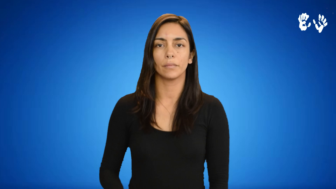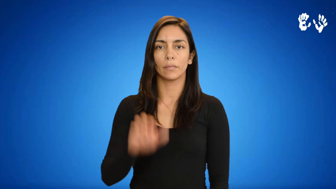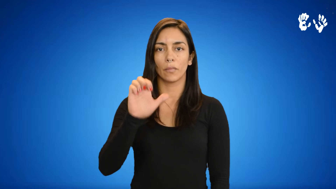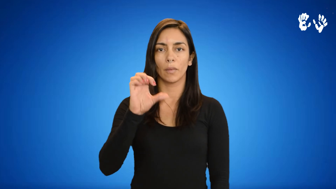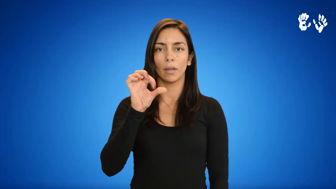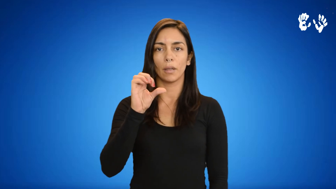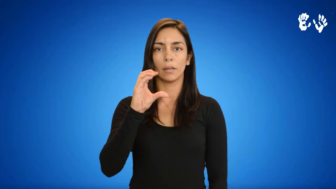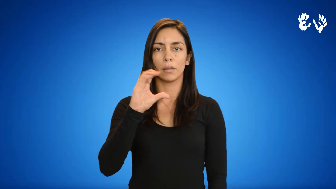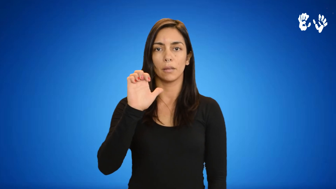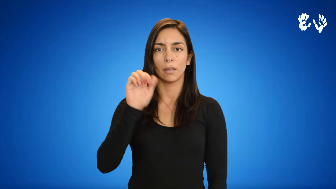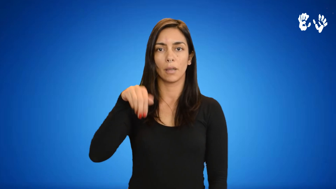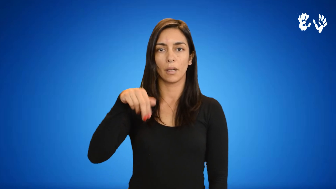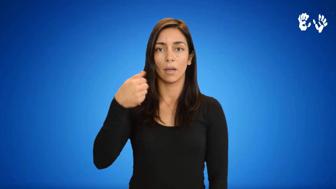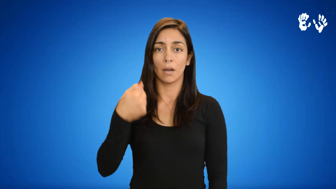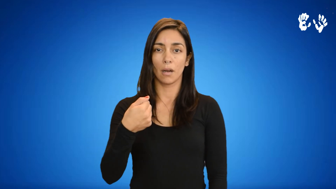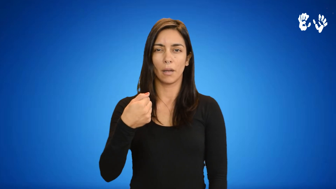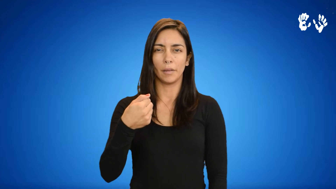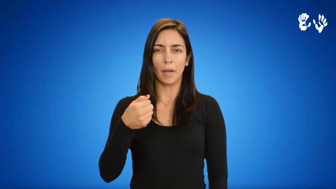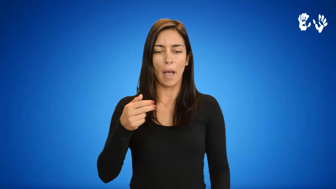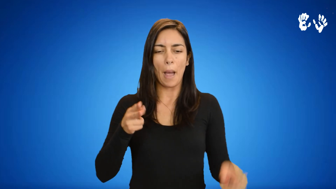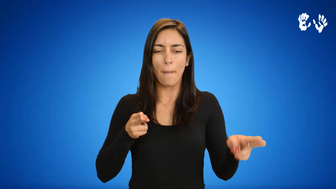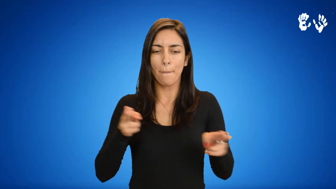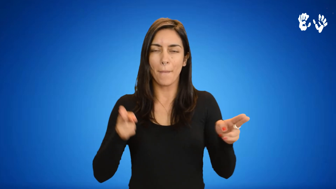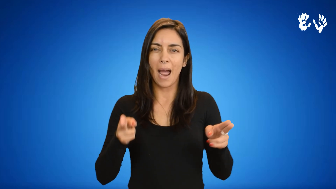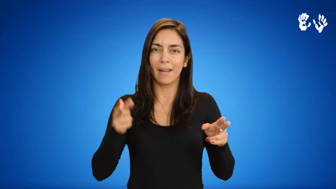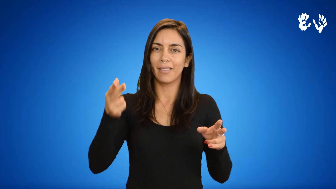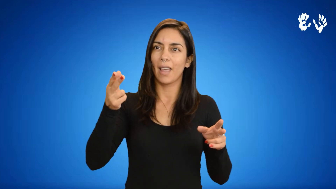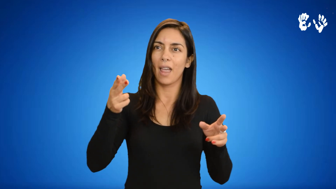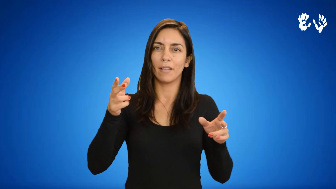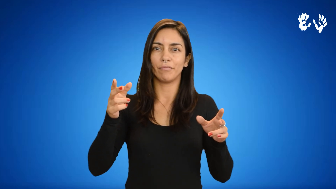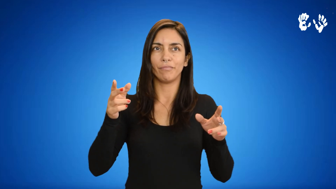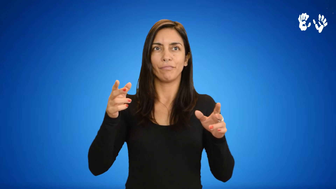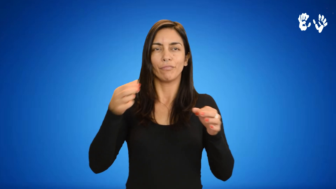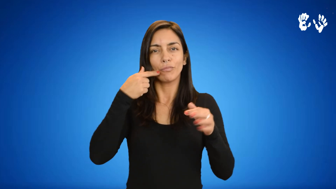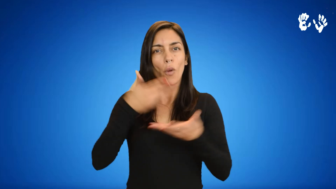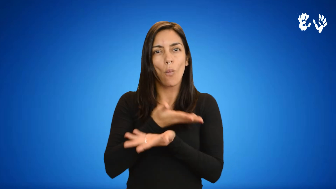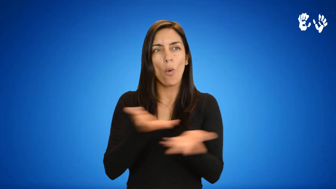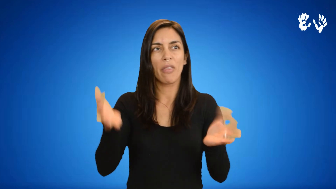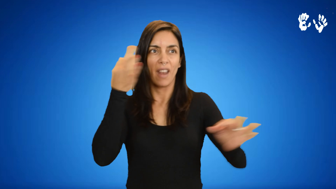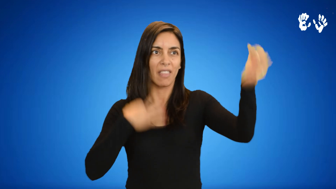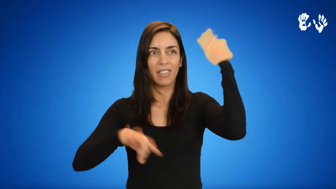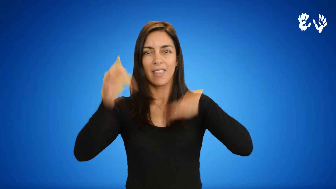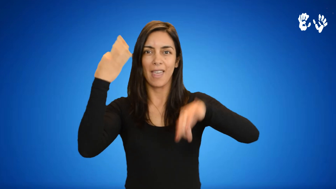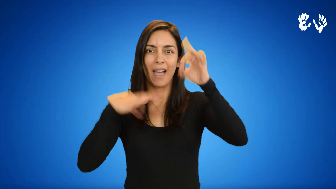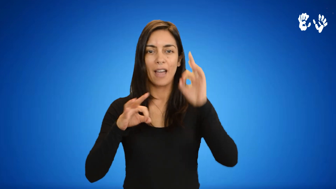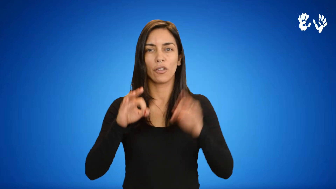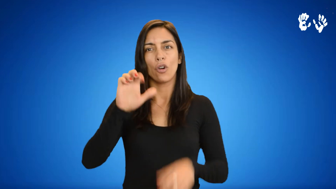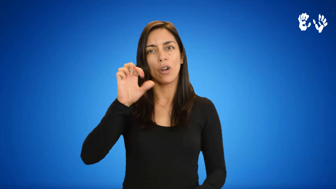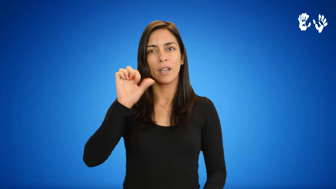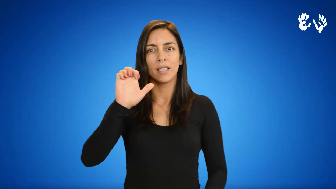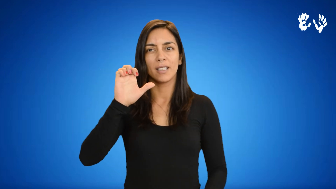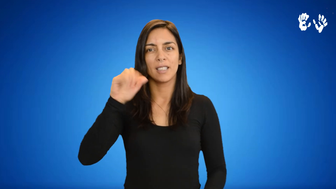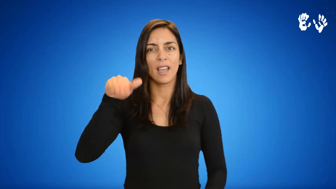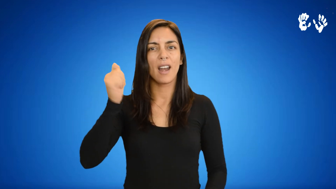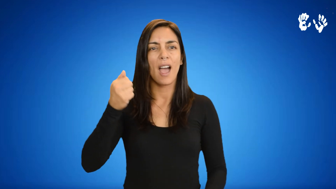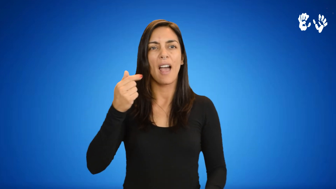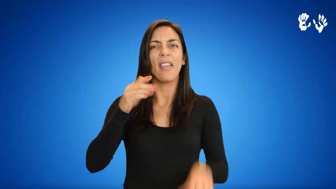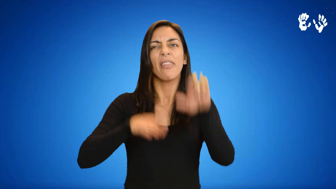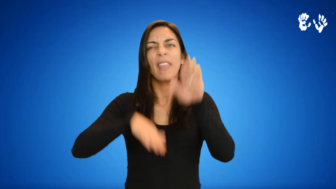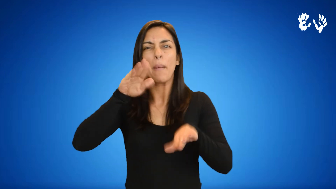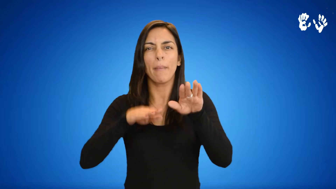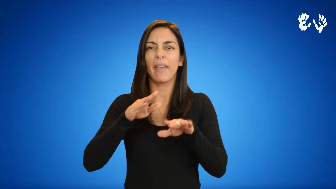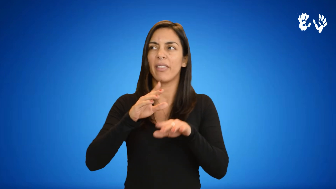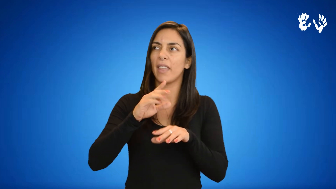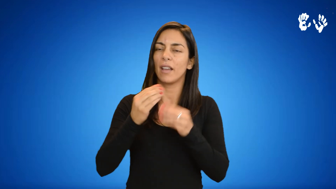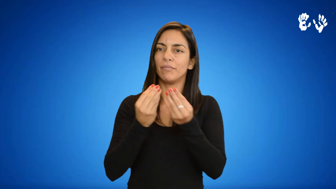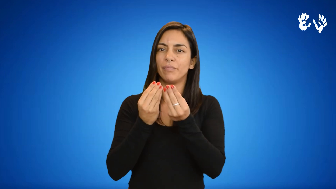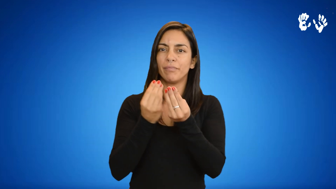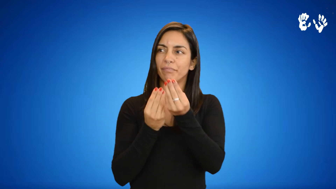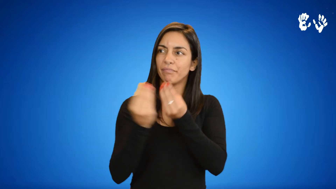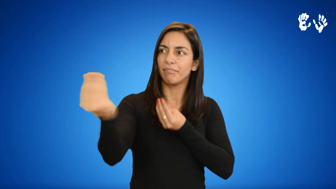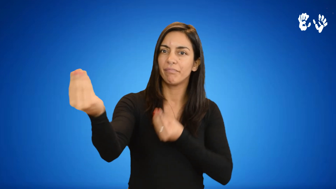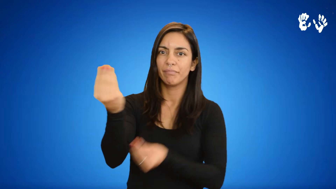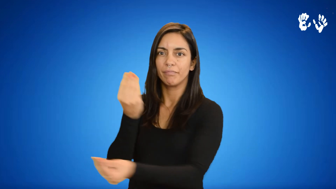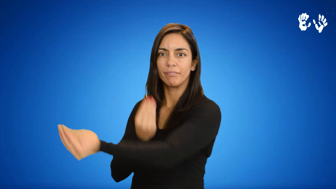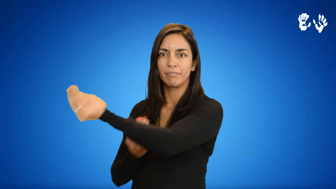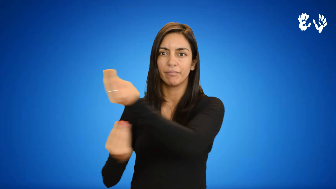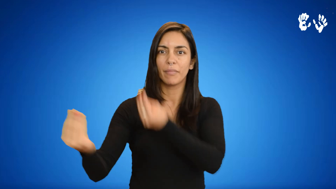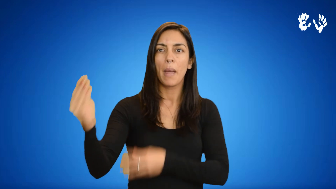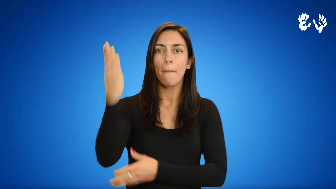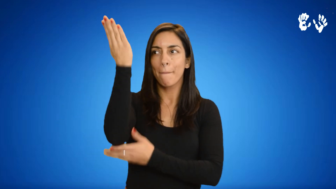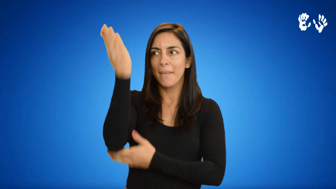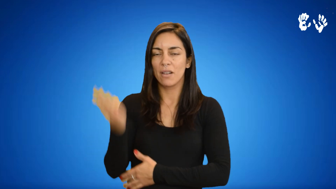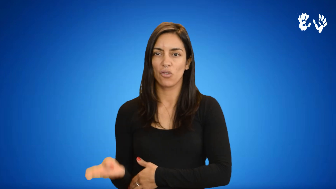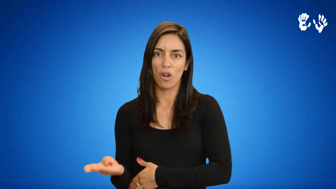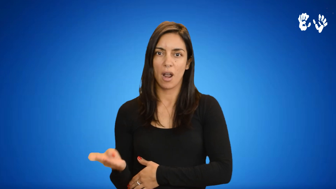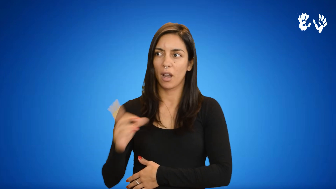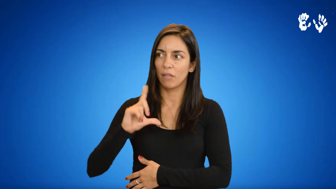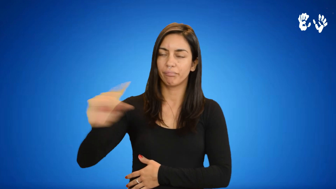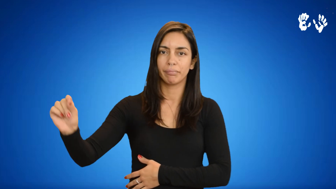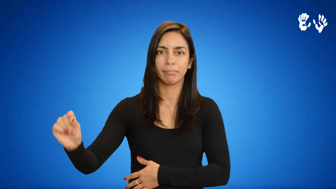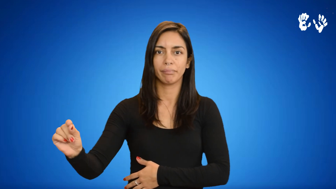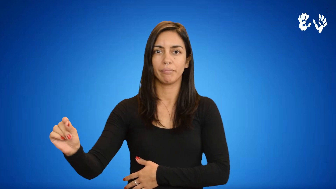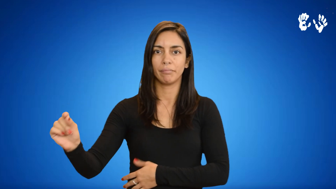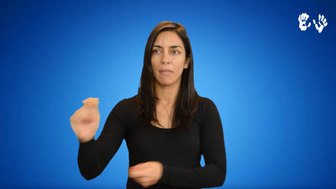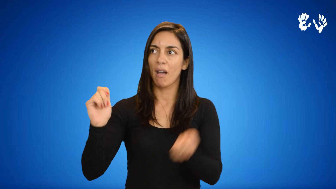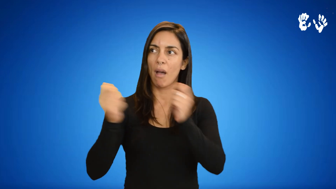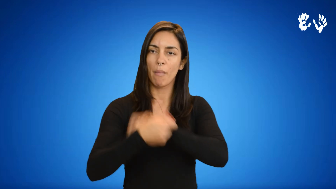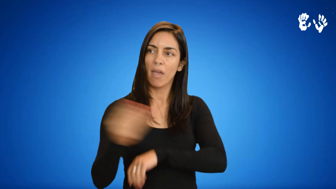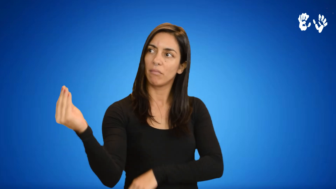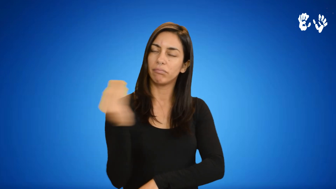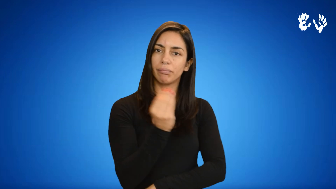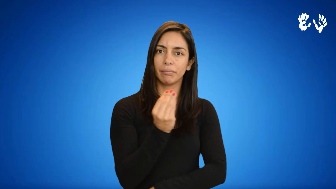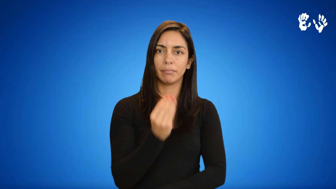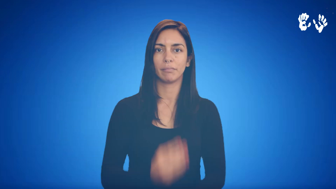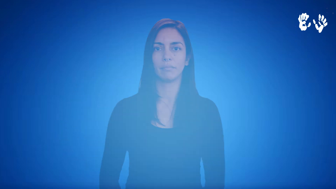Escena